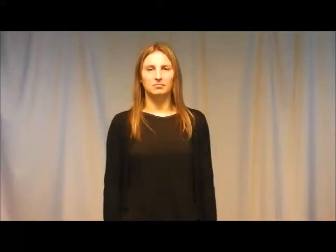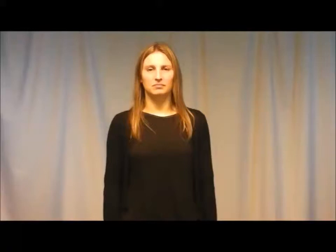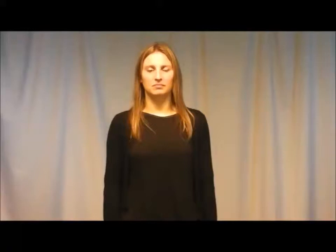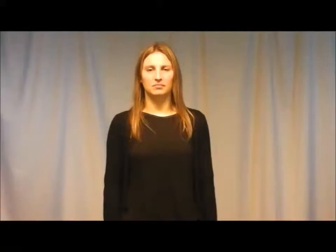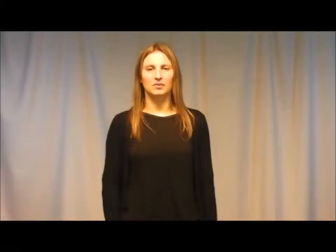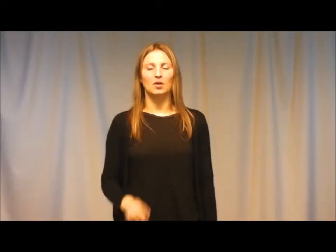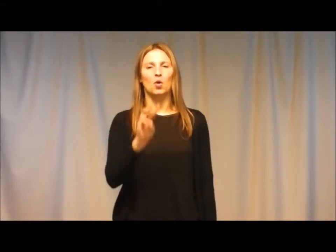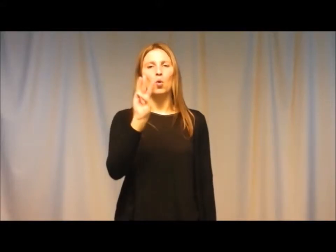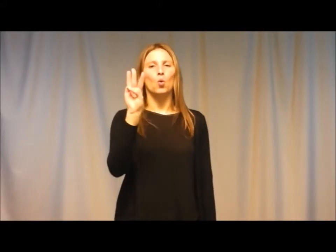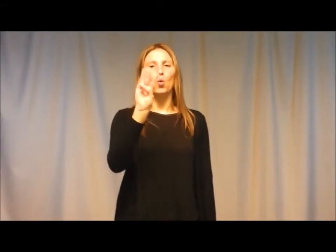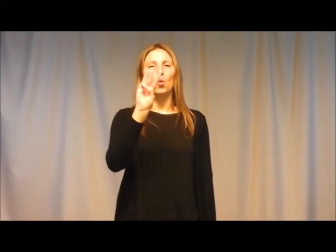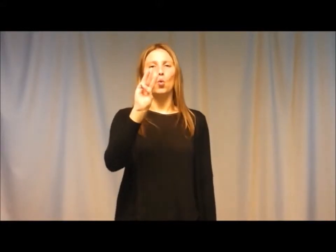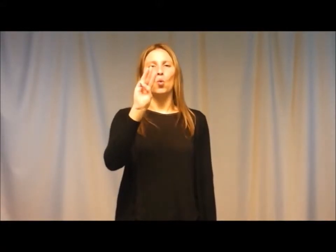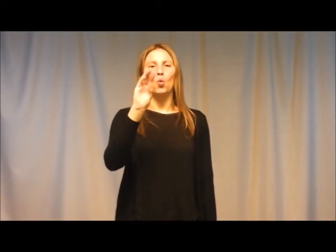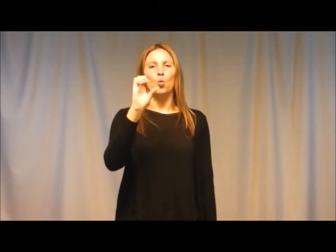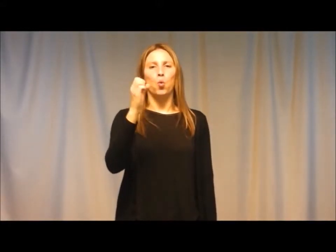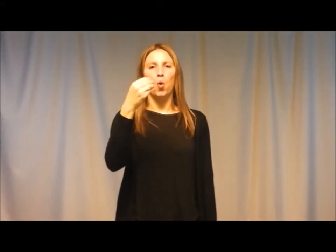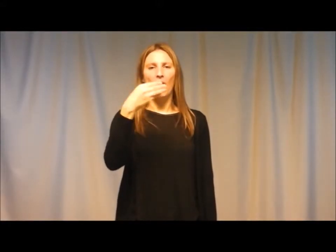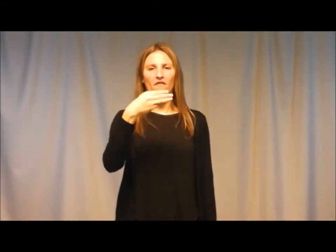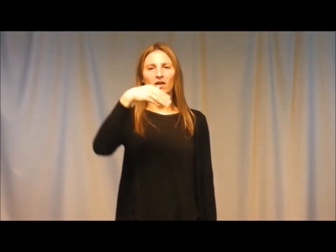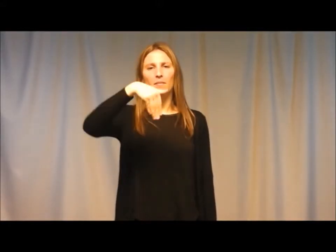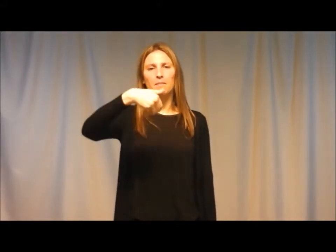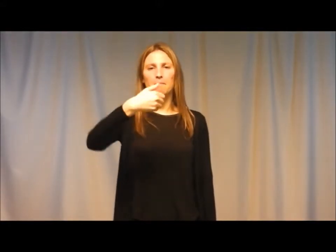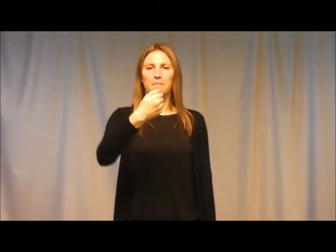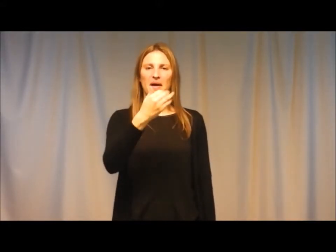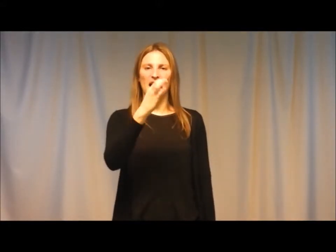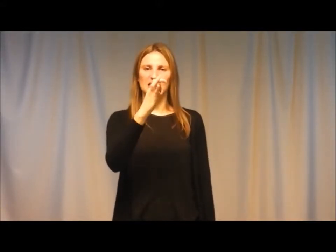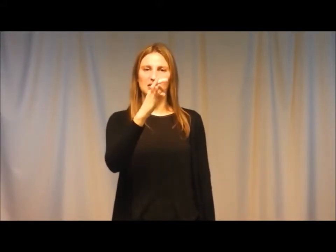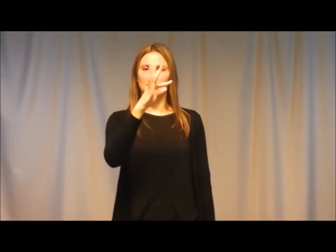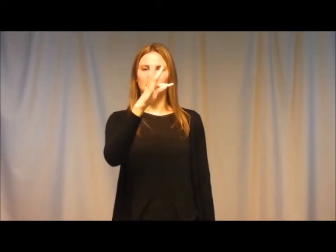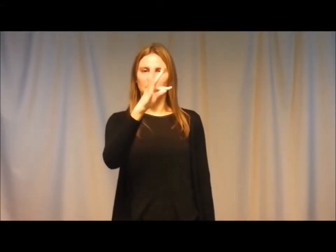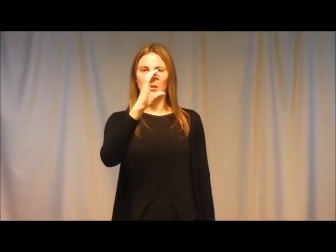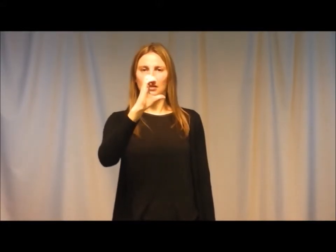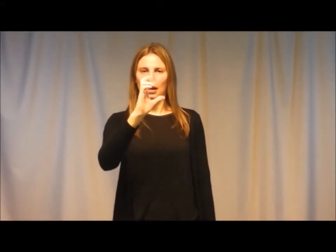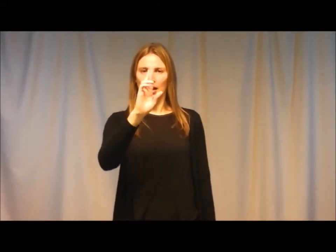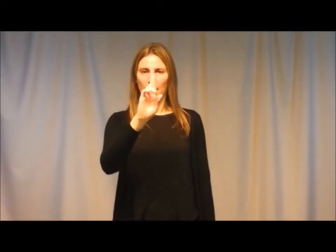WEB MASTER